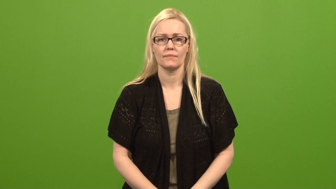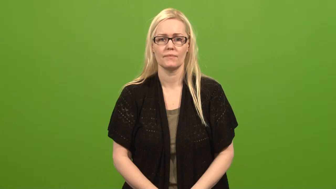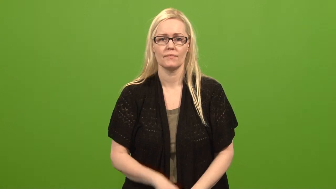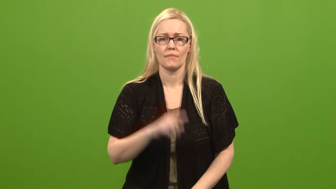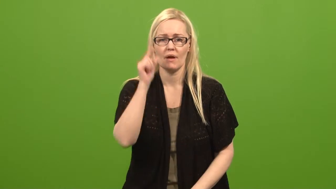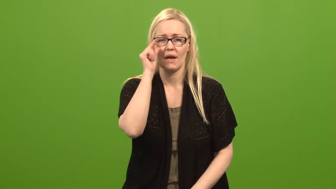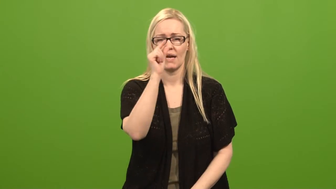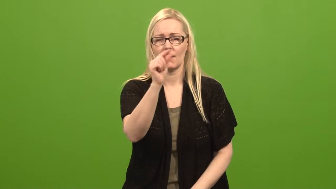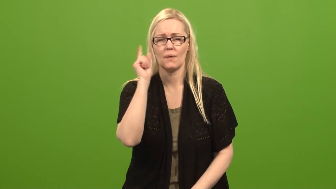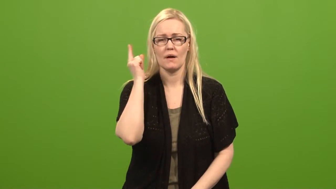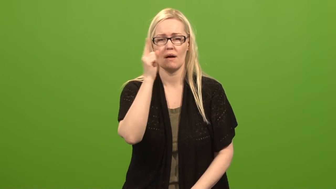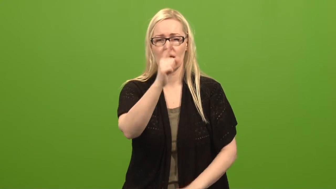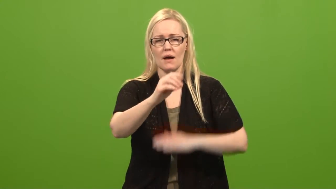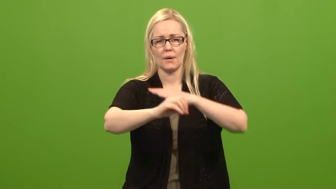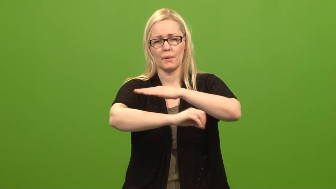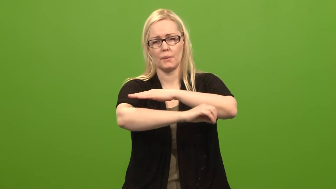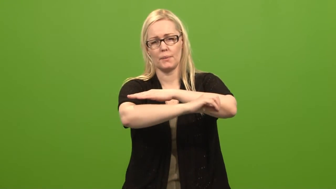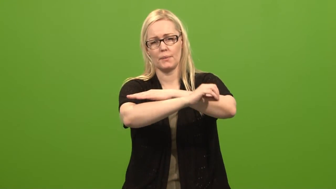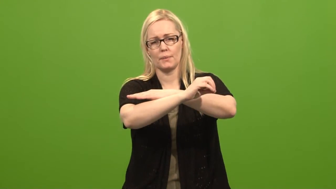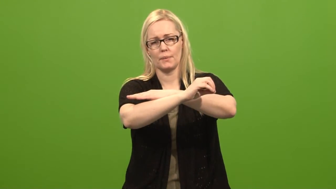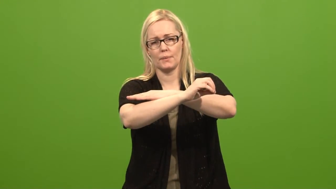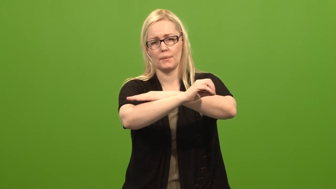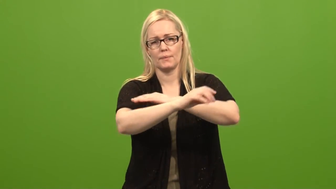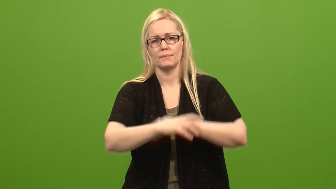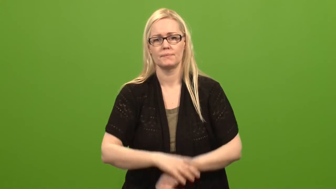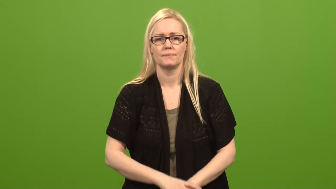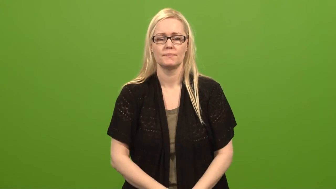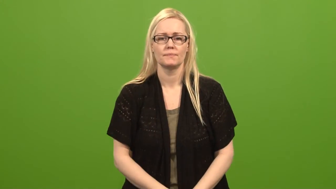Sjóndeildarhringur